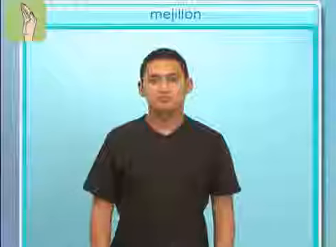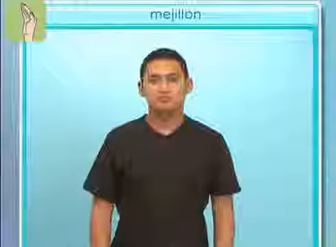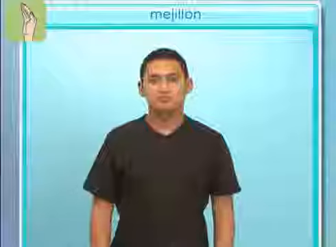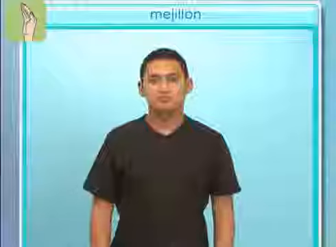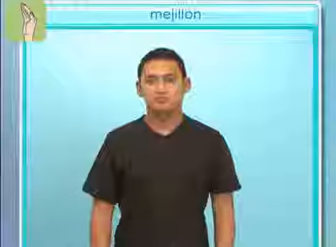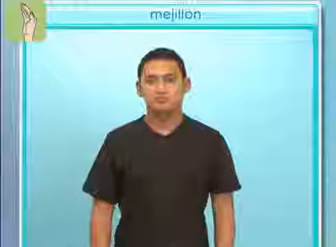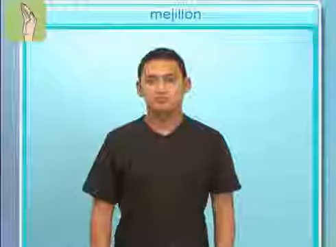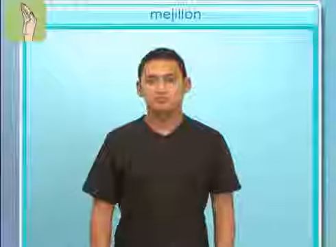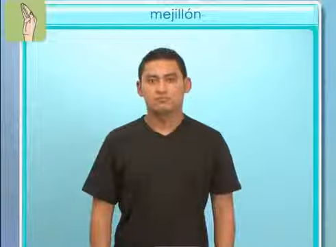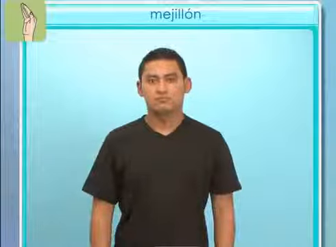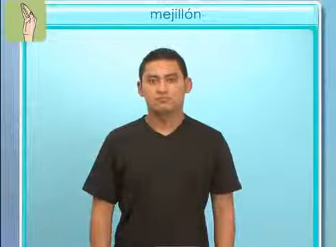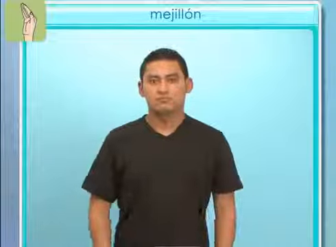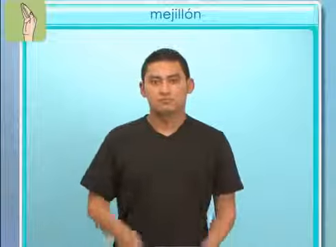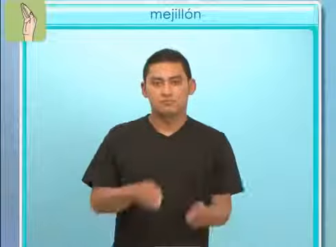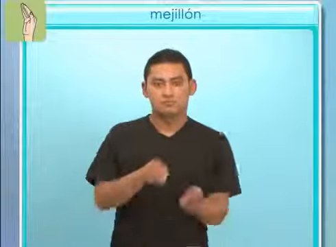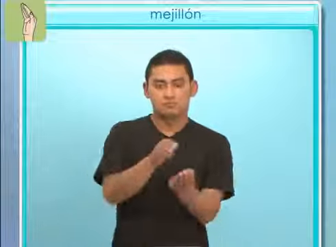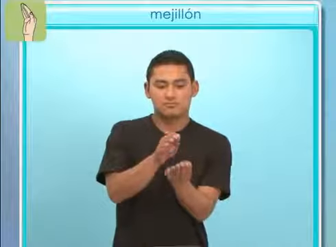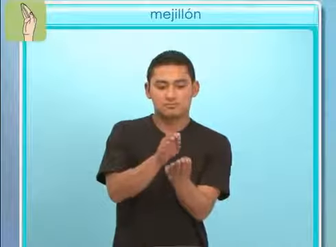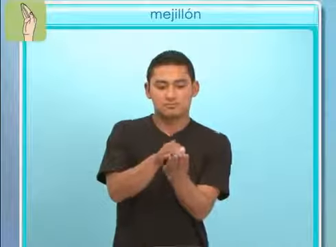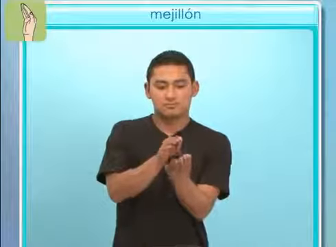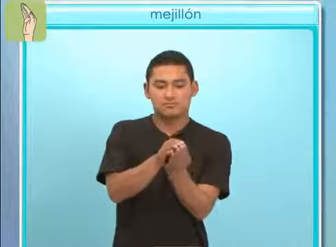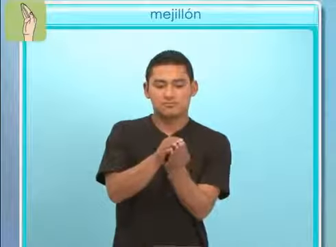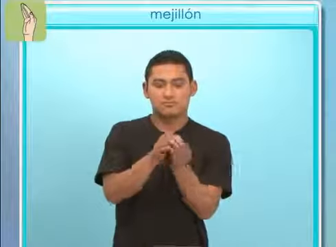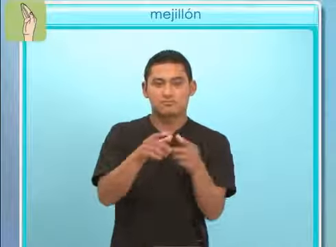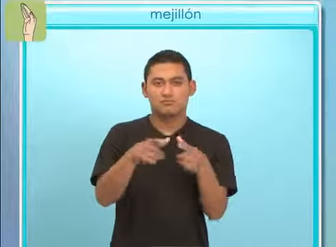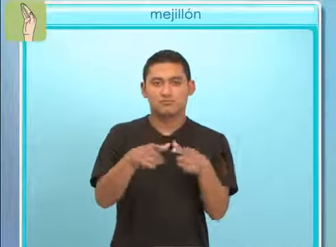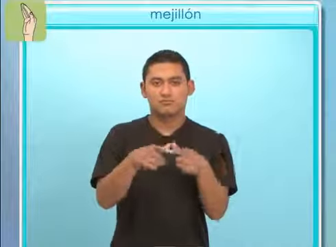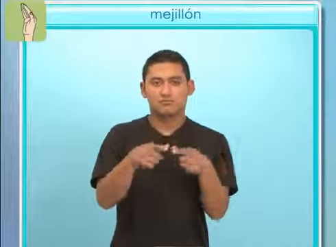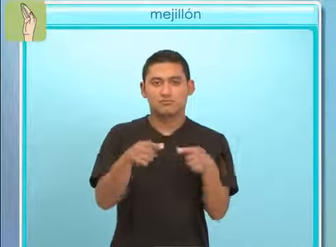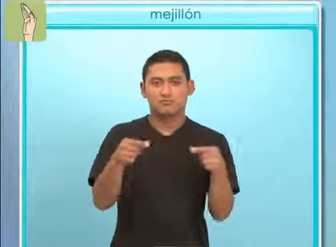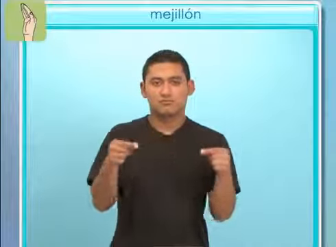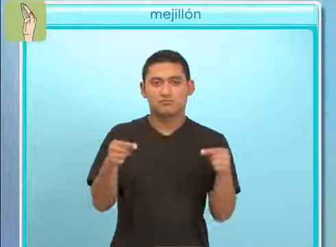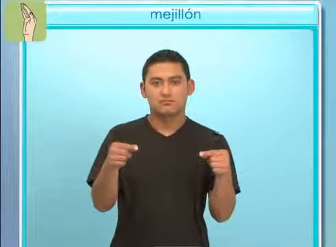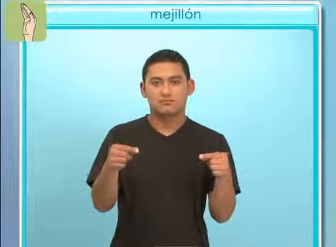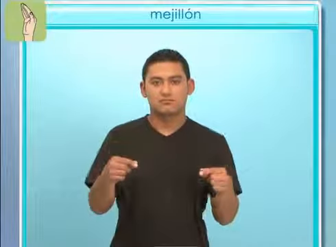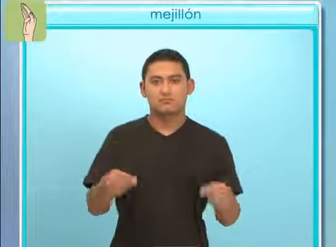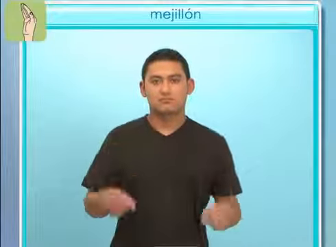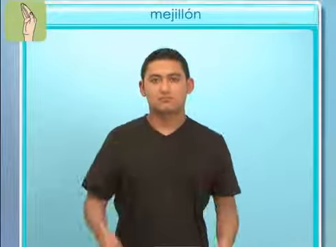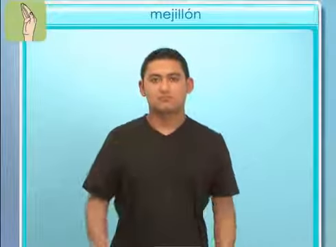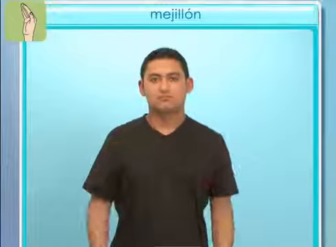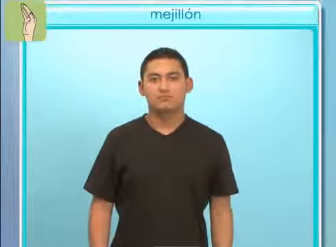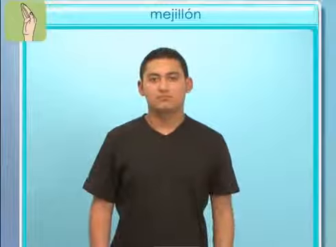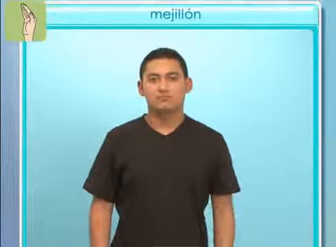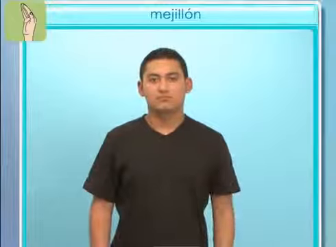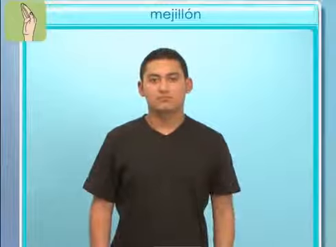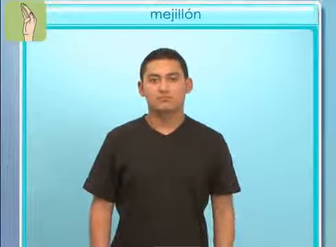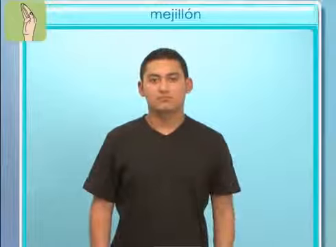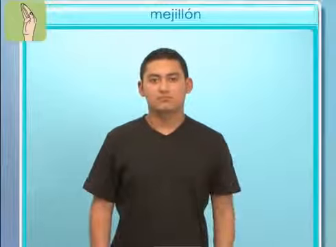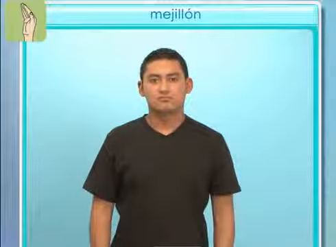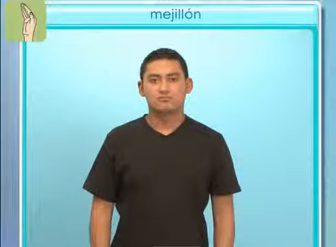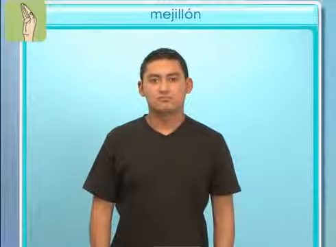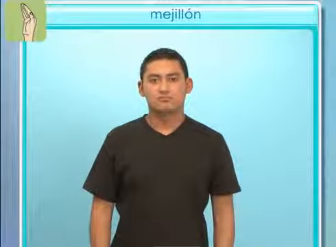MEJILLON